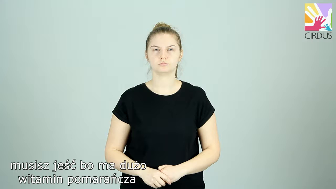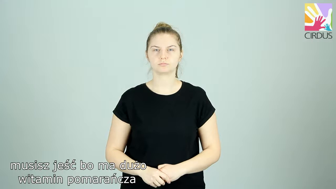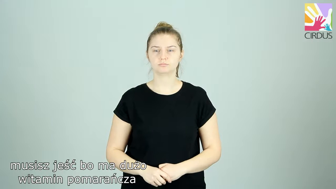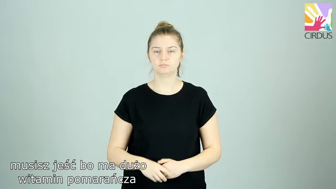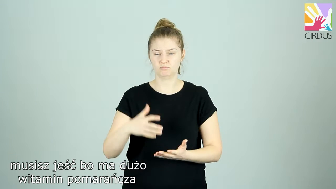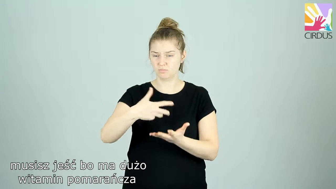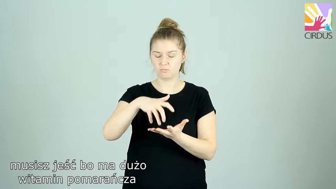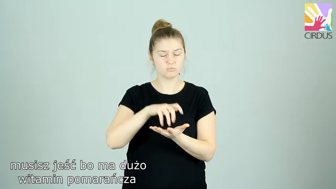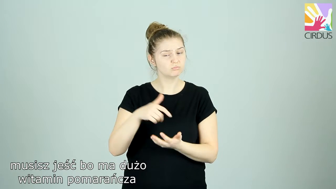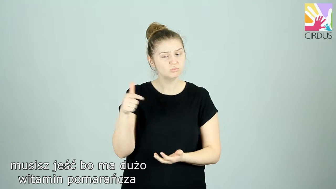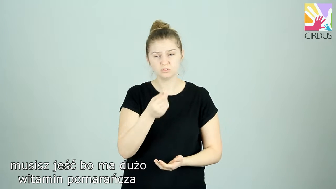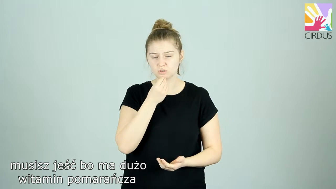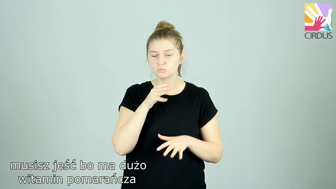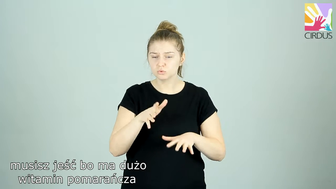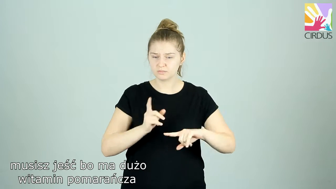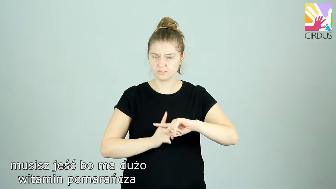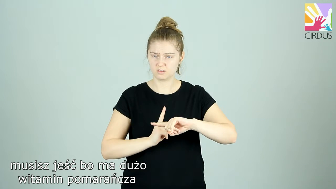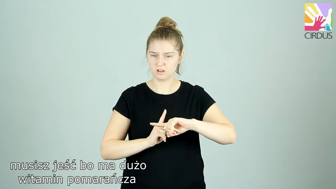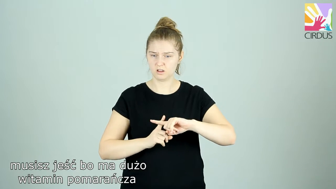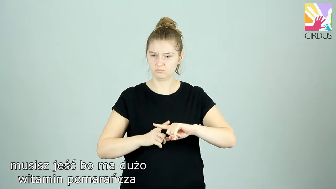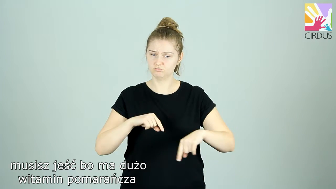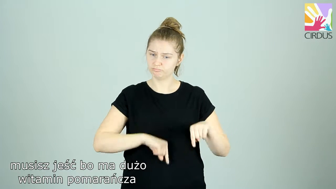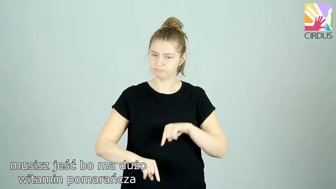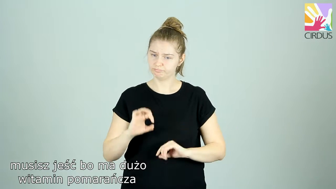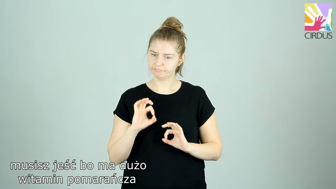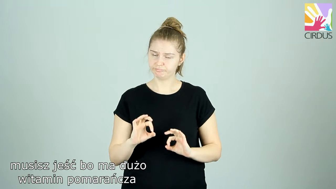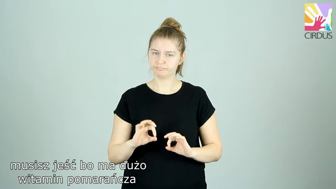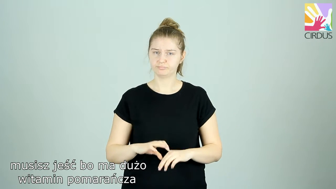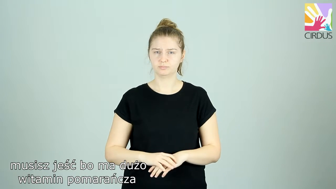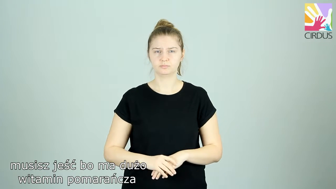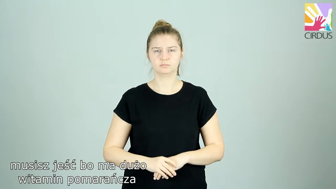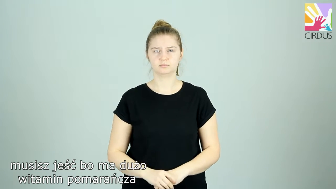musisz jeść bo ma dużo witamin pomarańcza